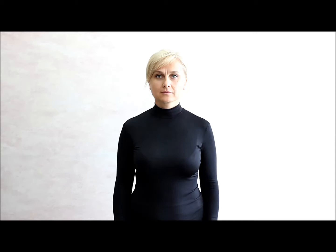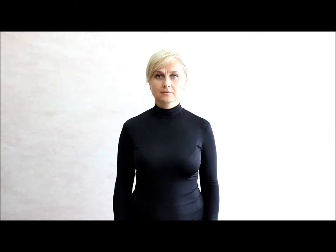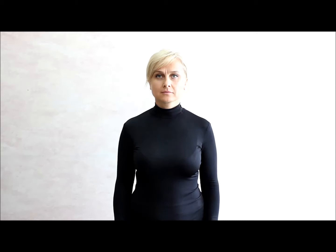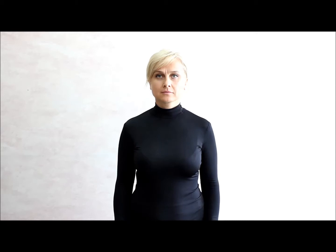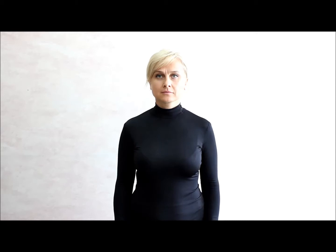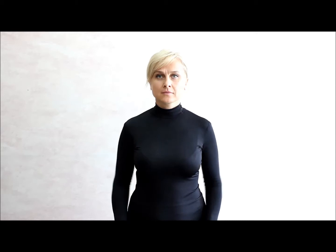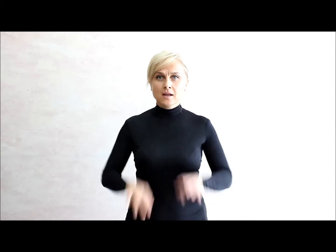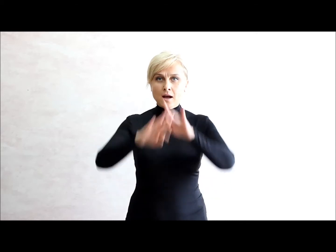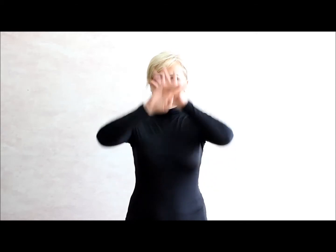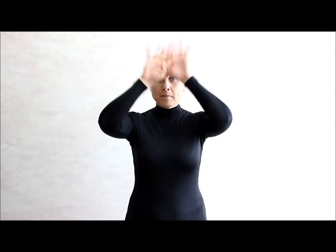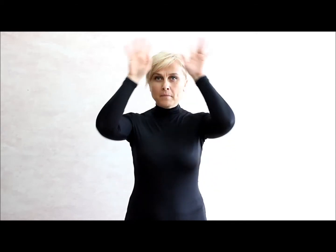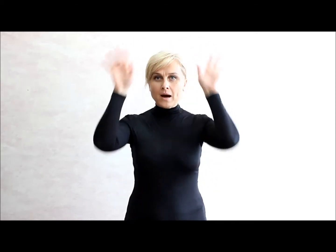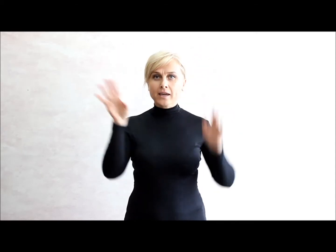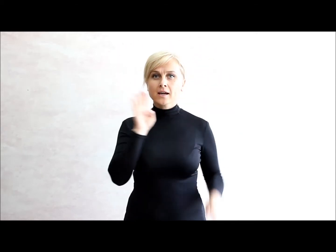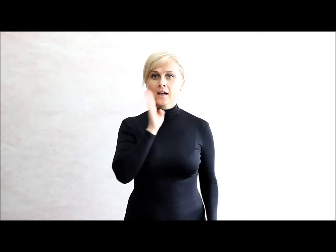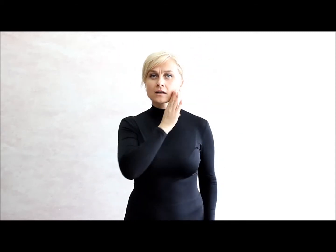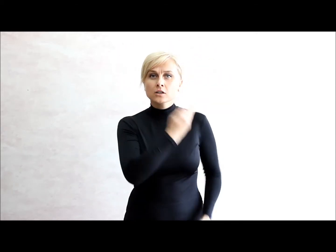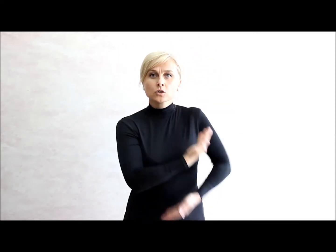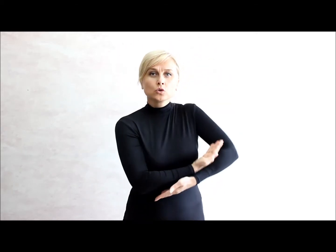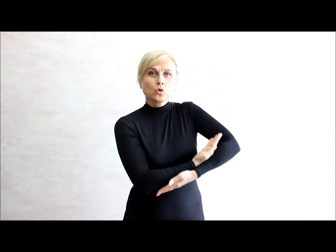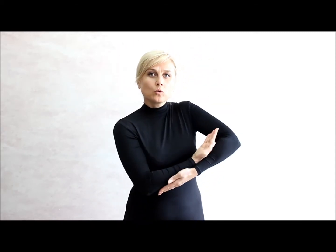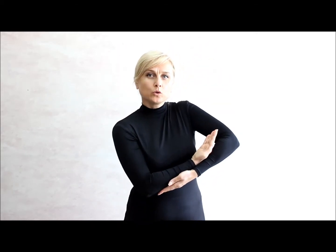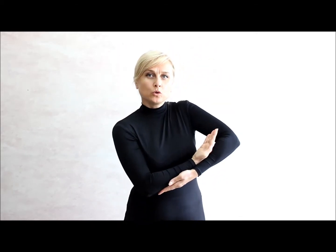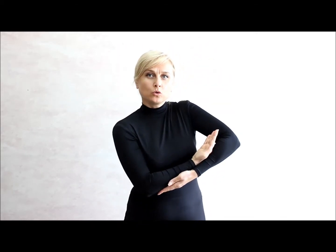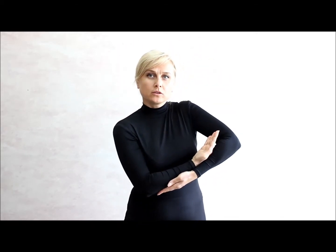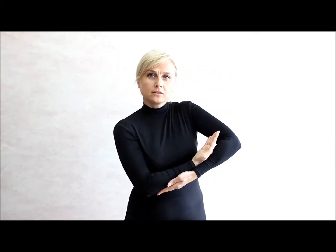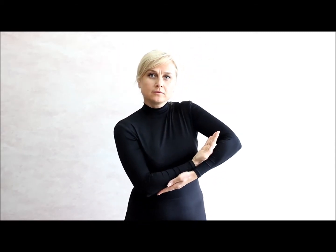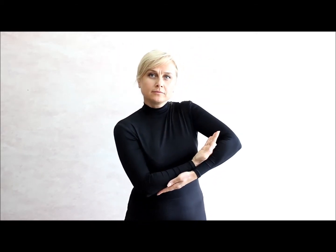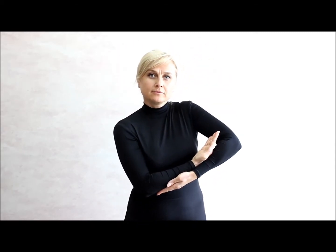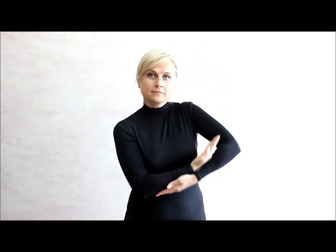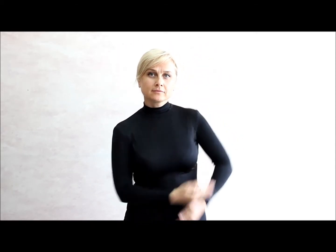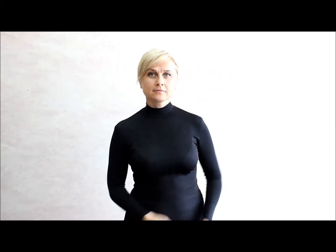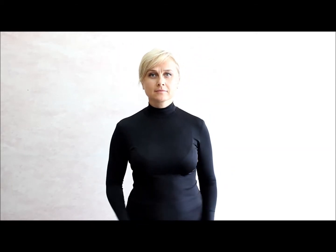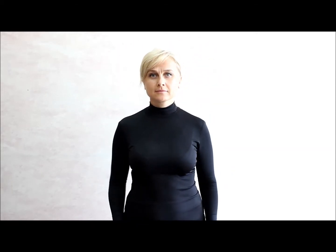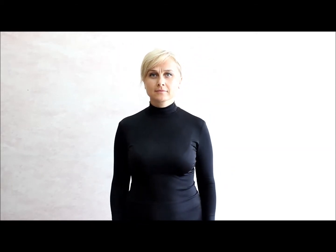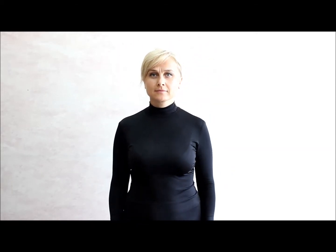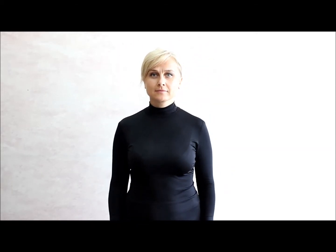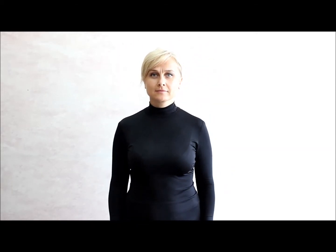Maica Domnului